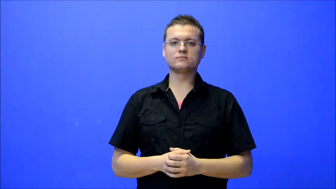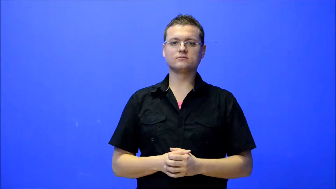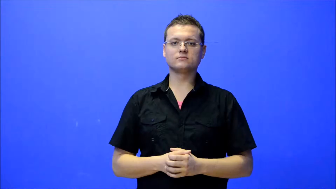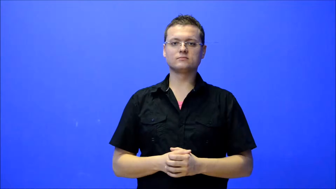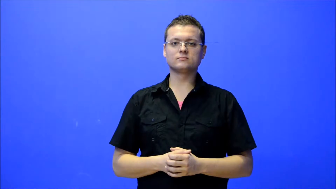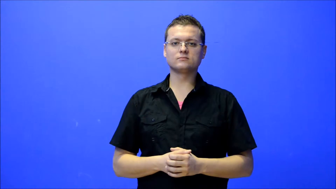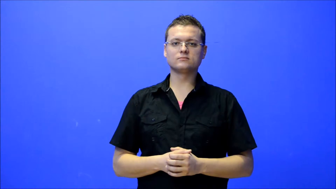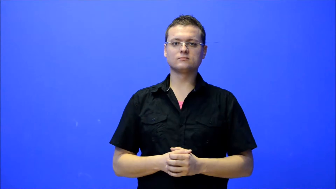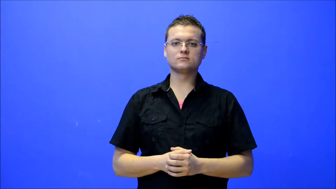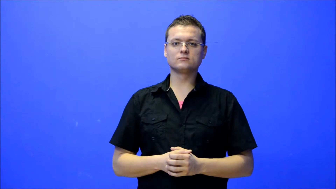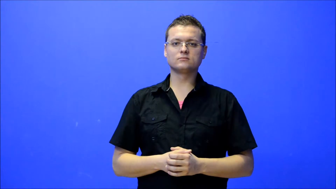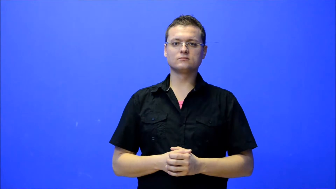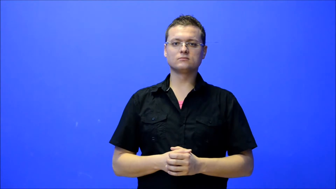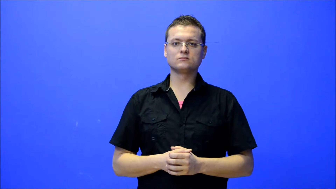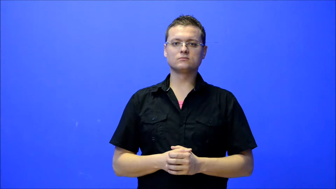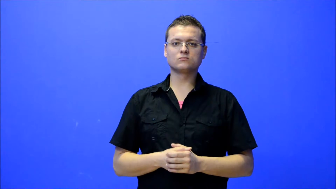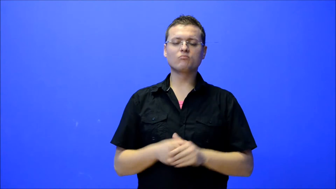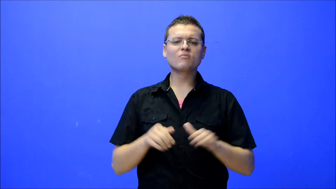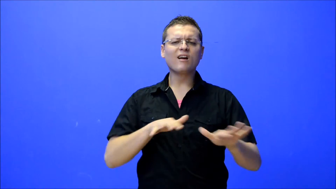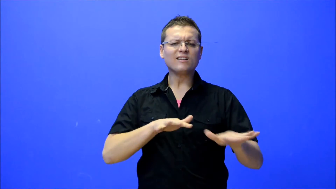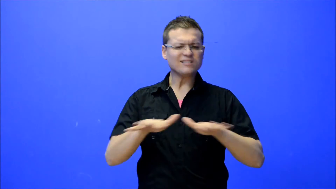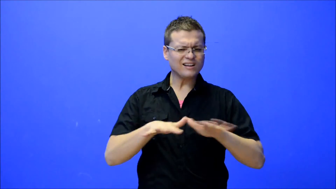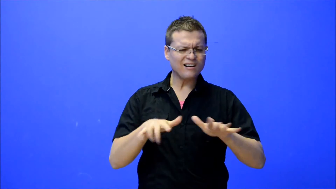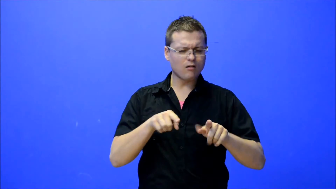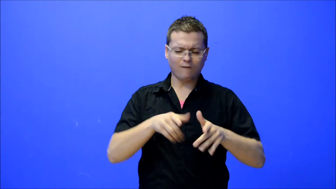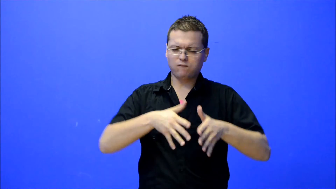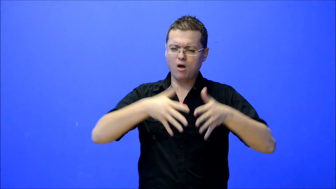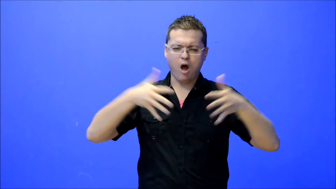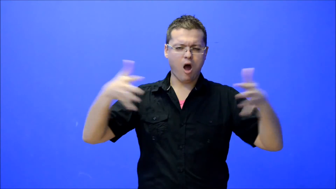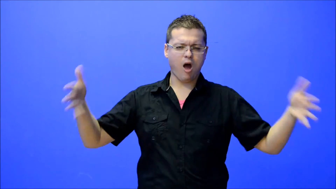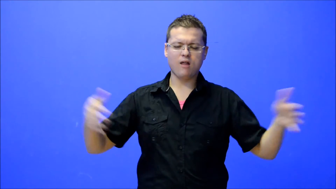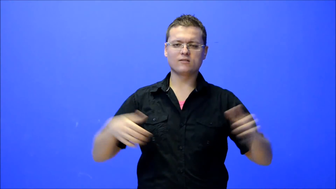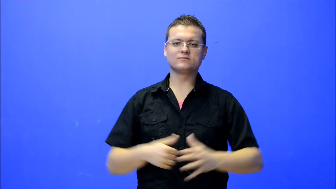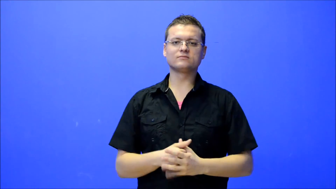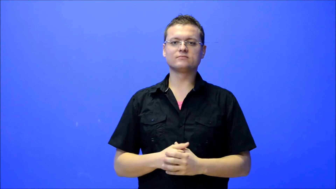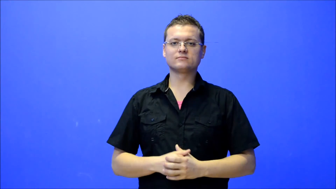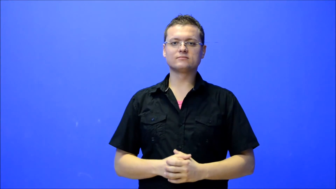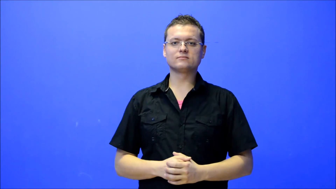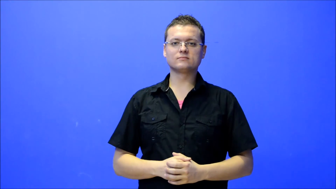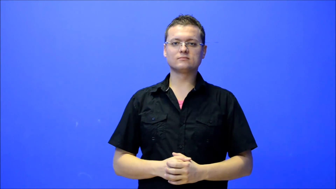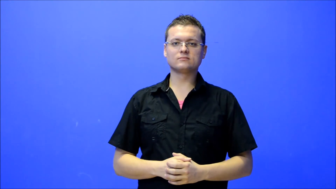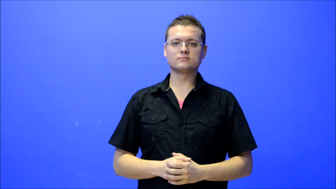veletrh